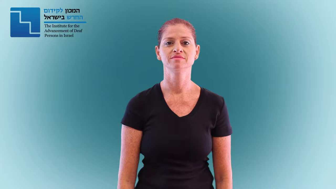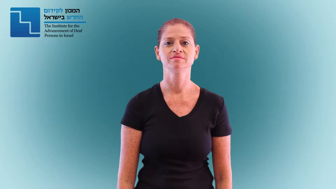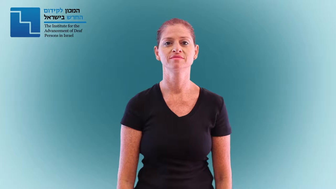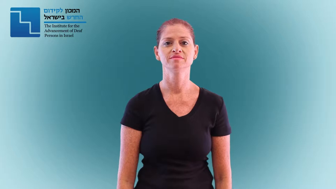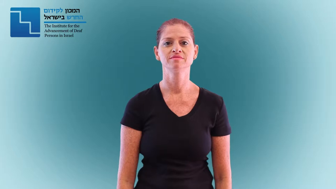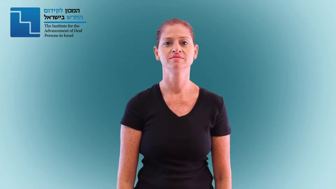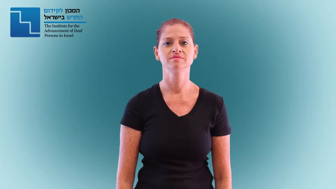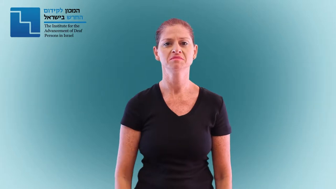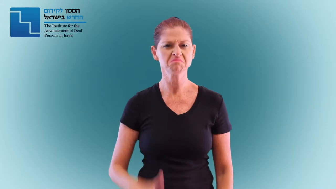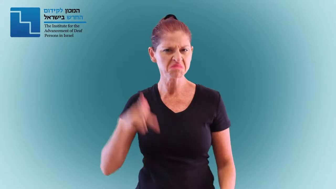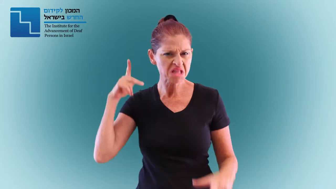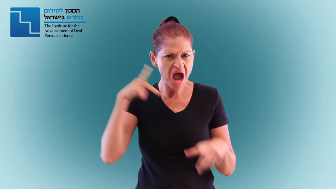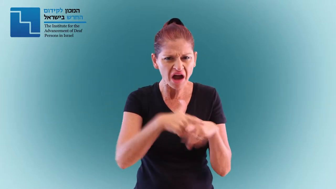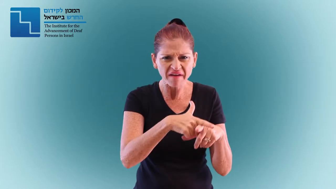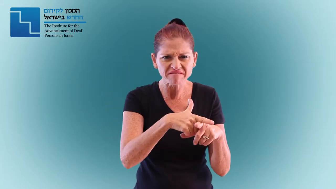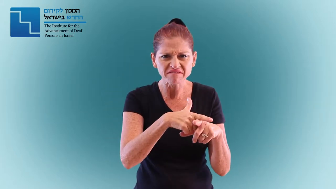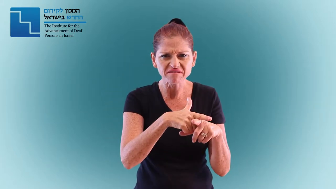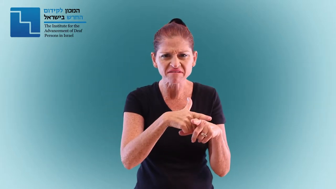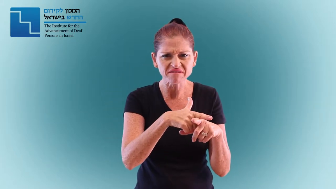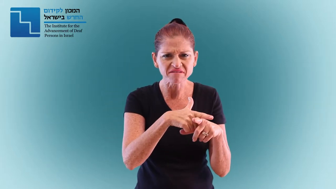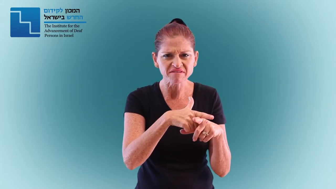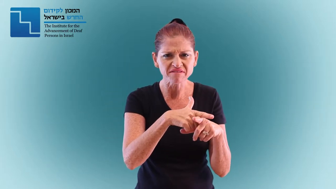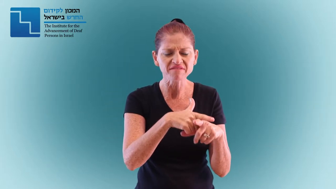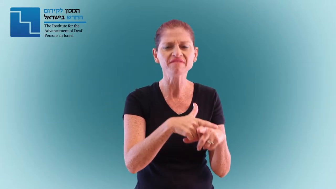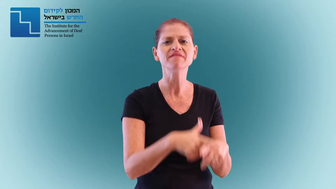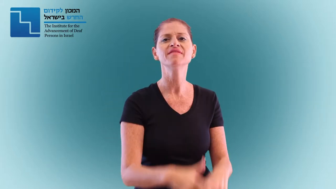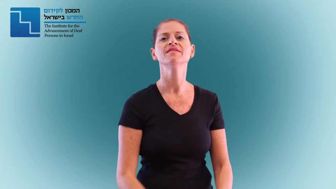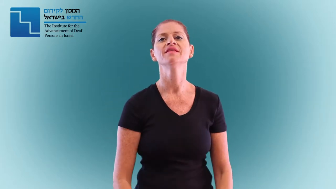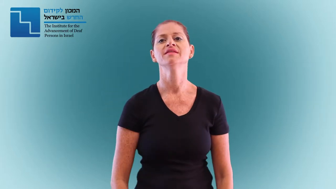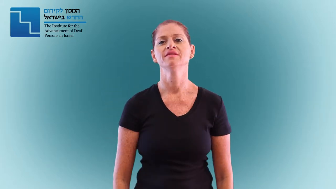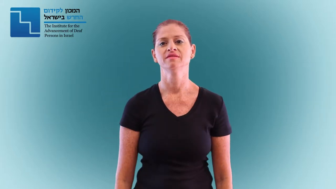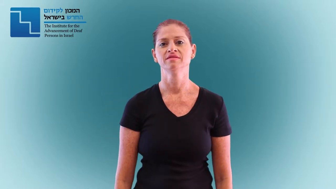להתערב